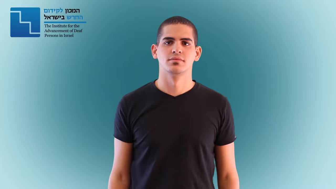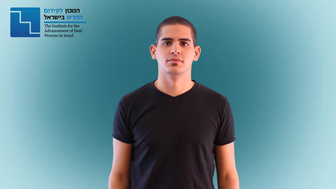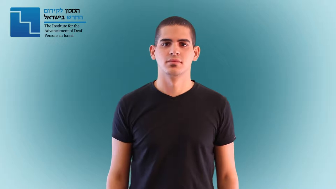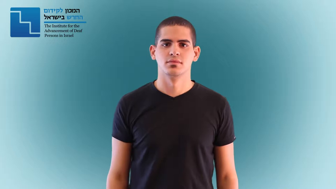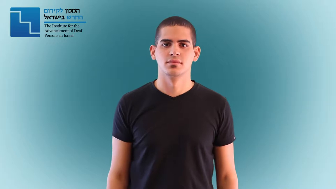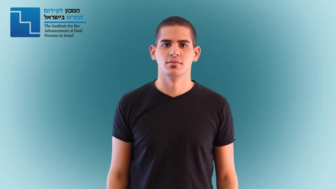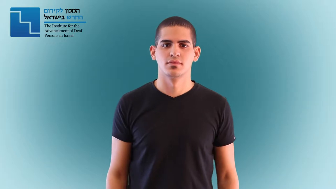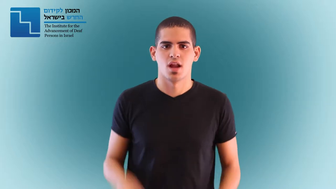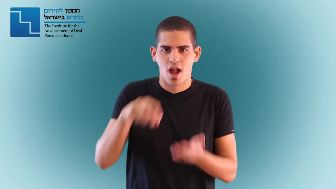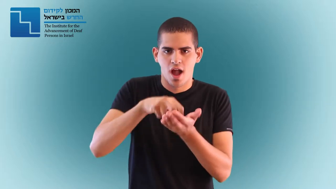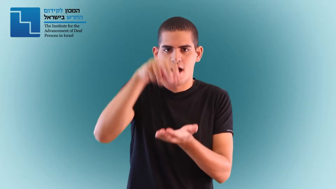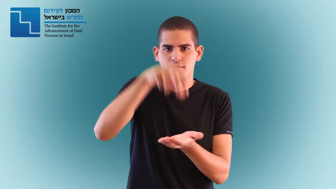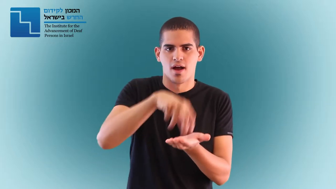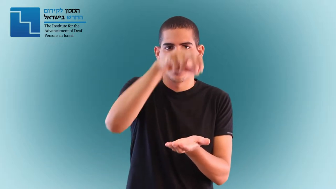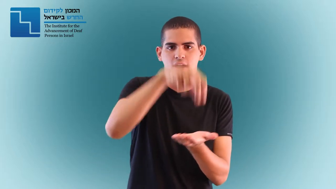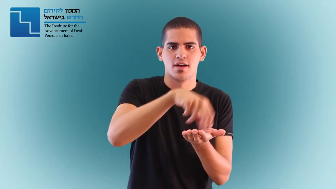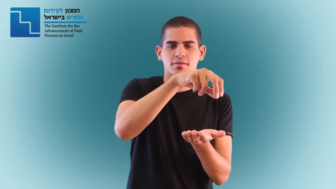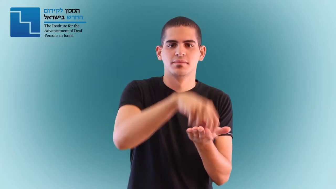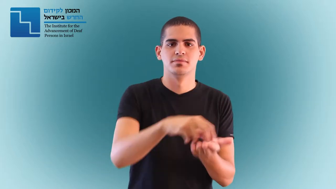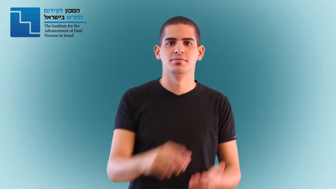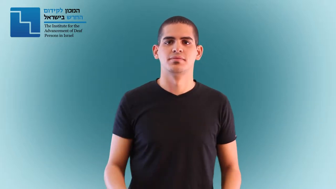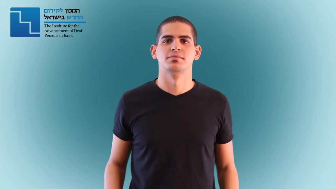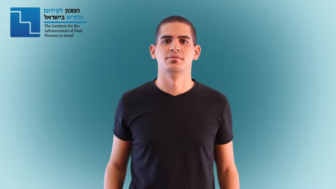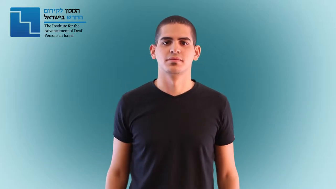ארבה